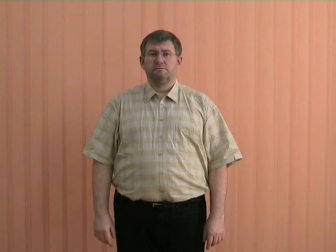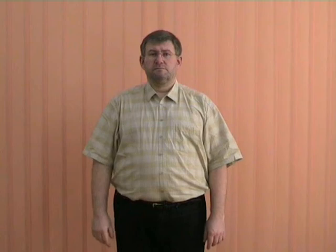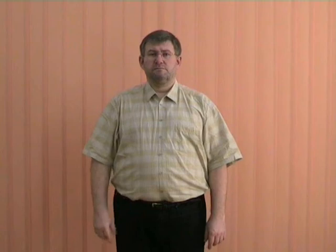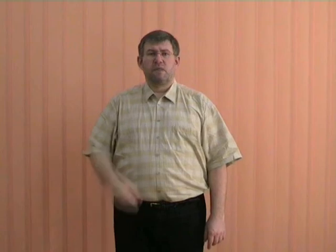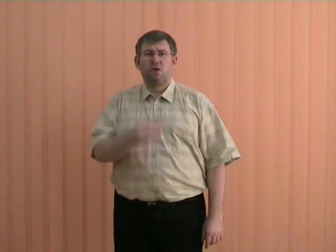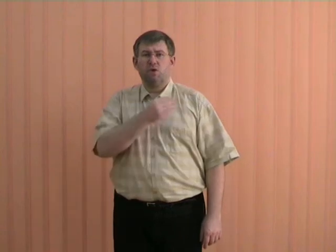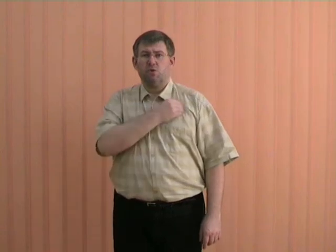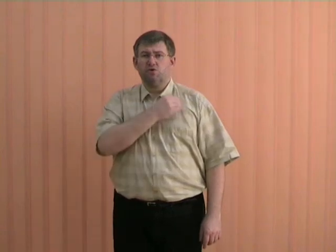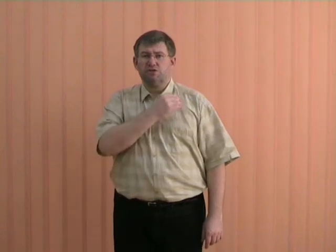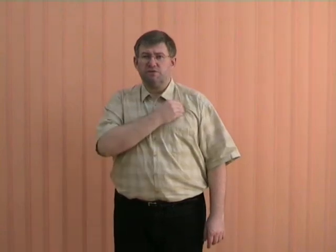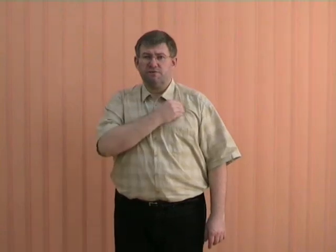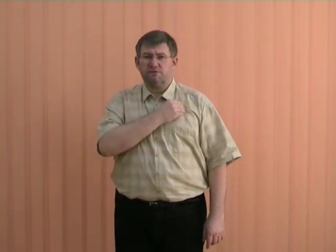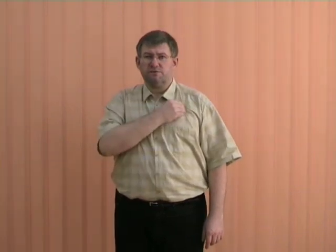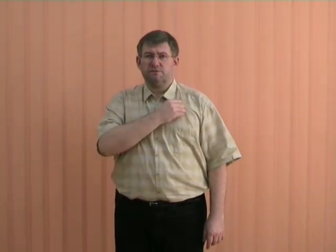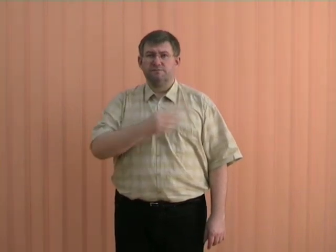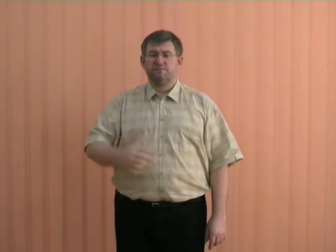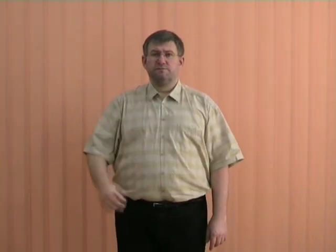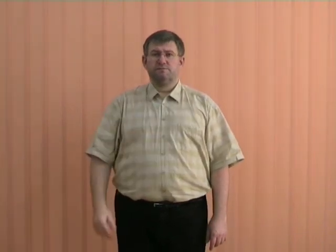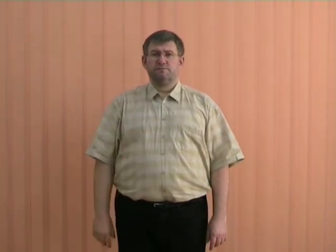uczciwość